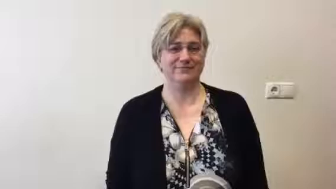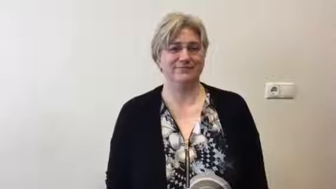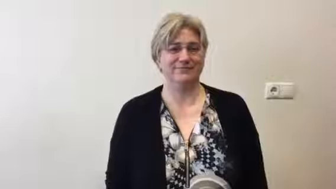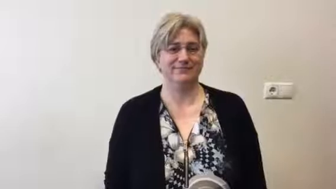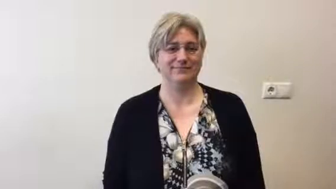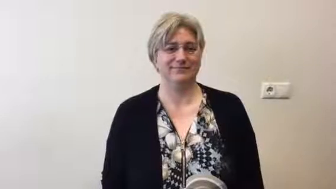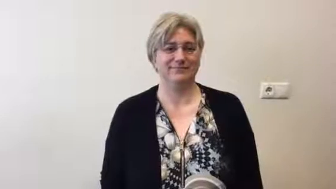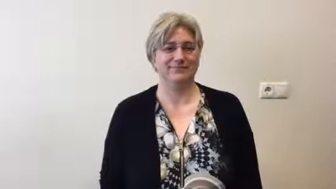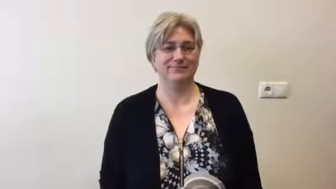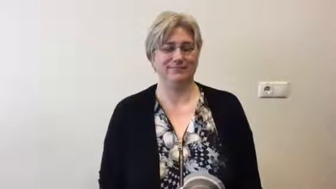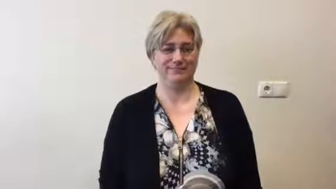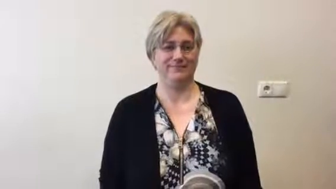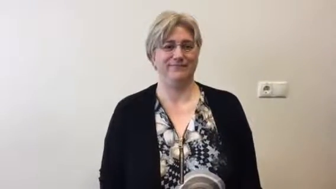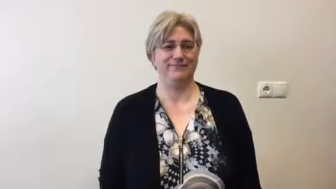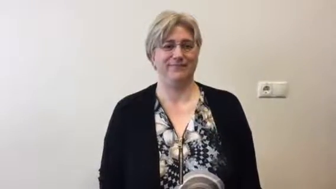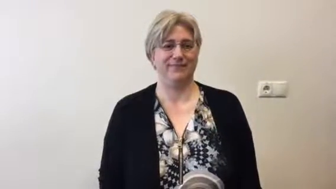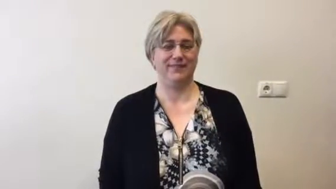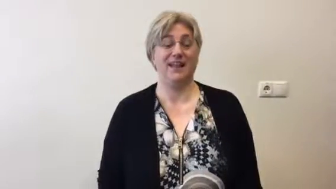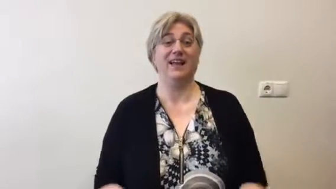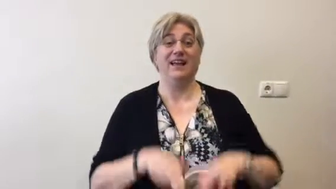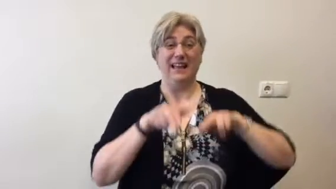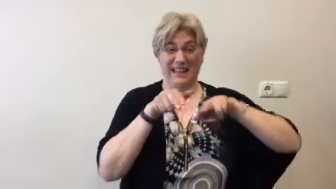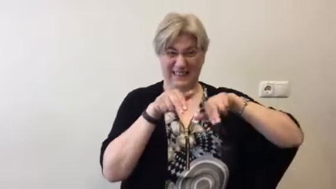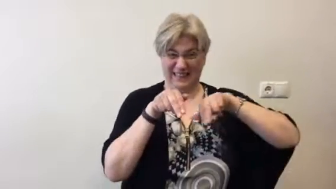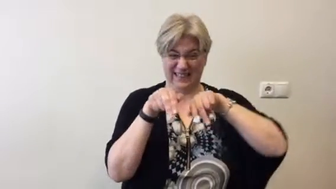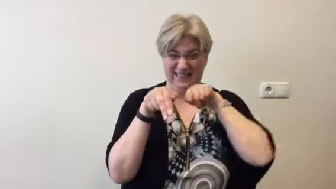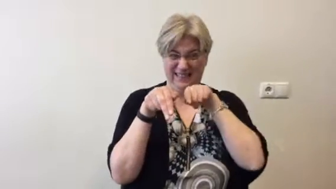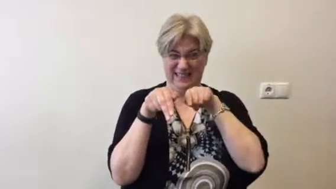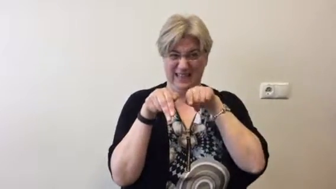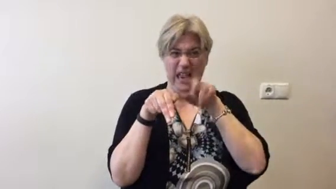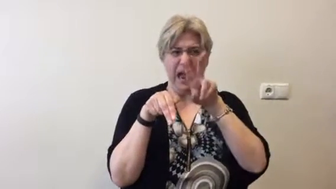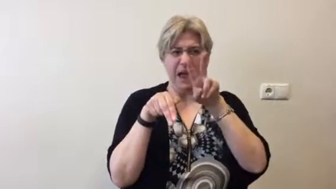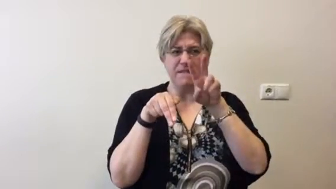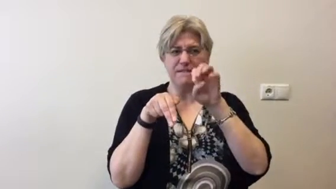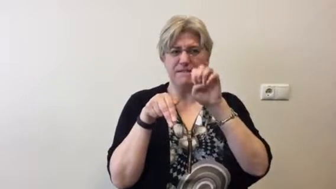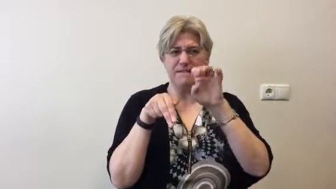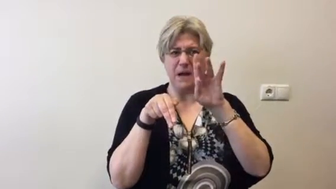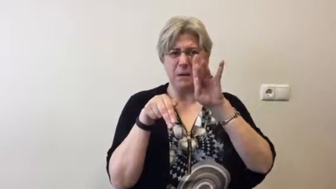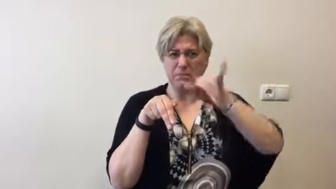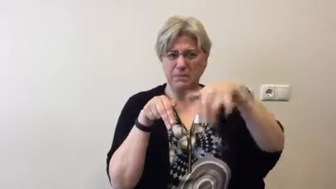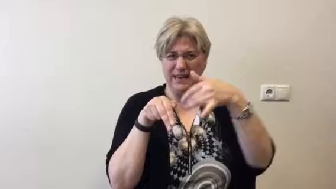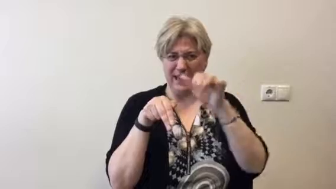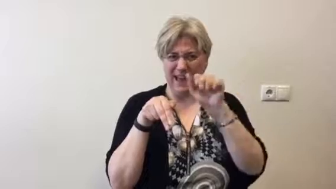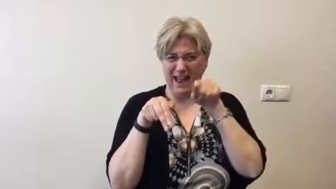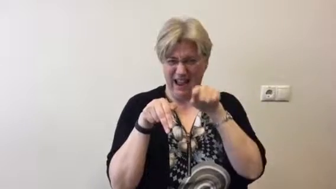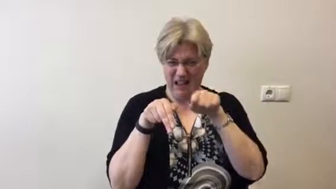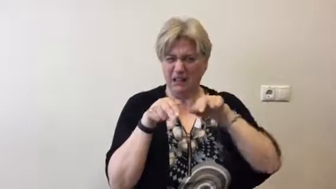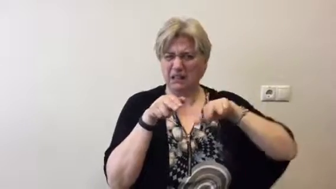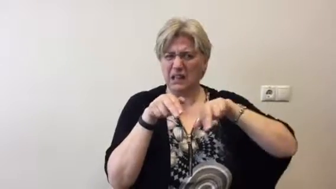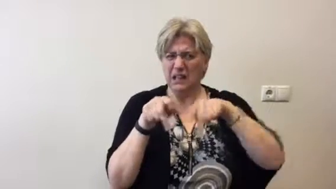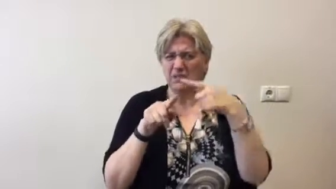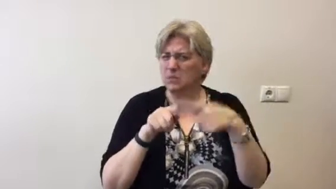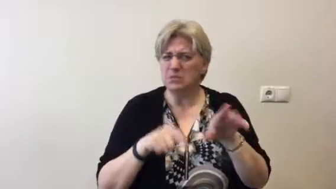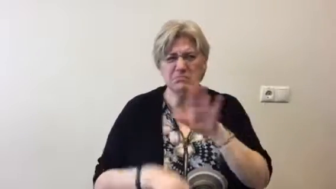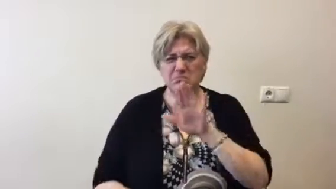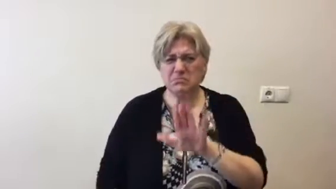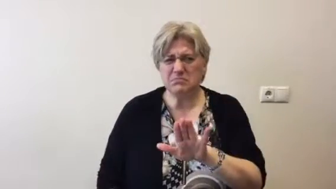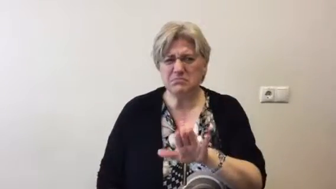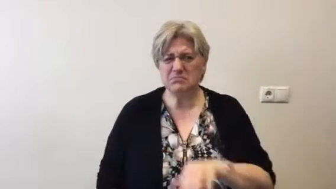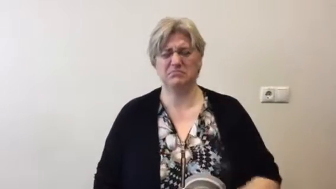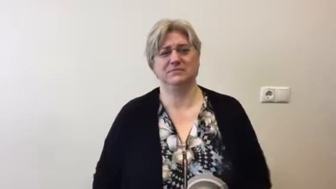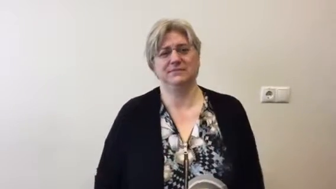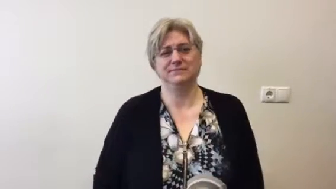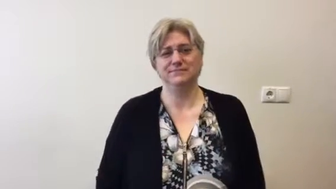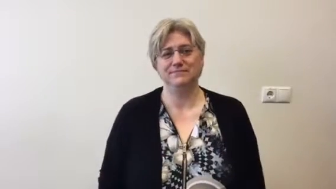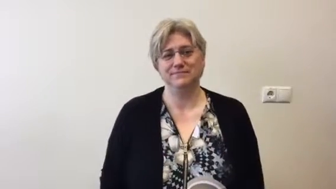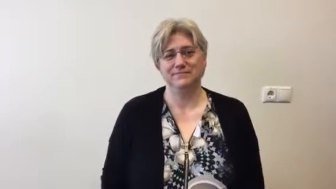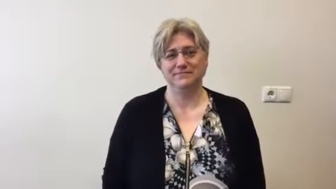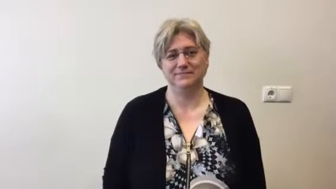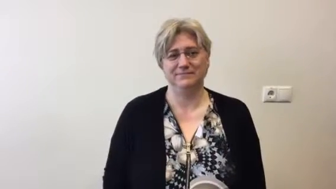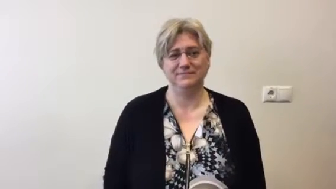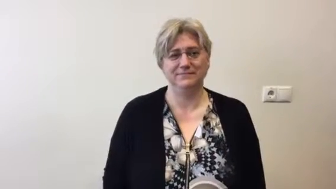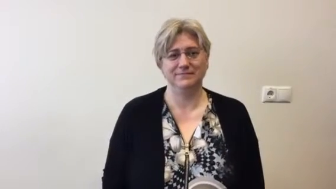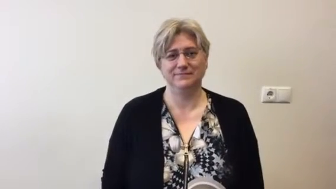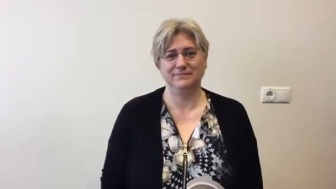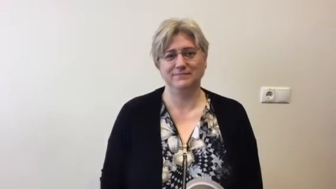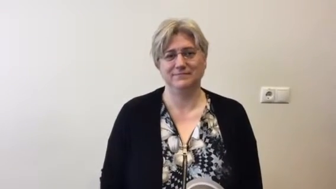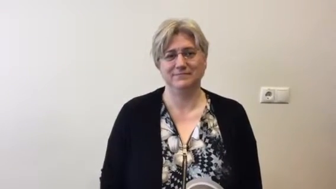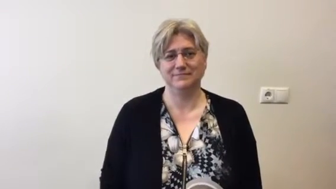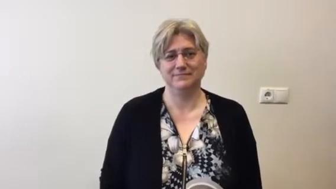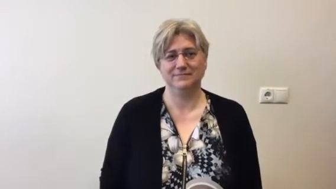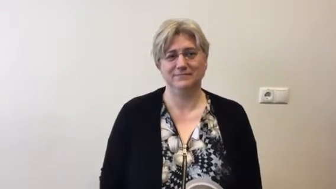Hvers konar dýr er vepja